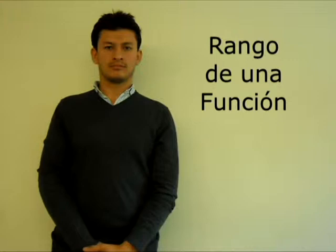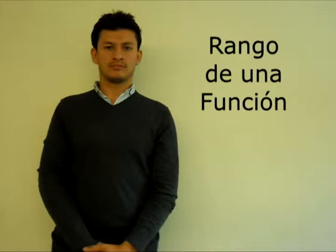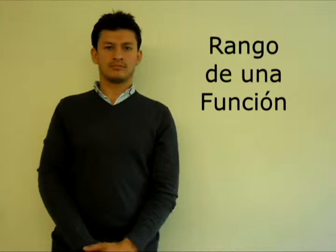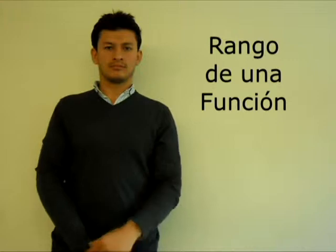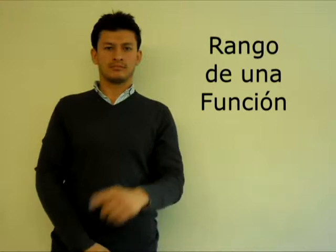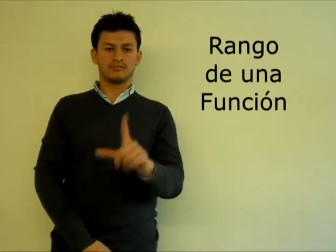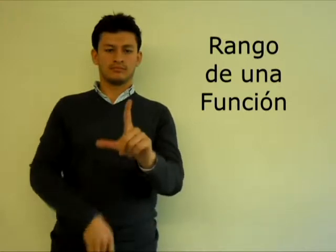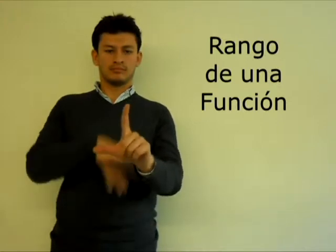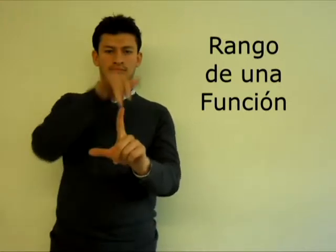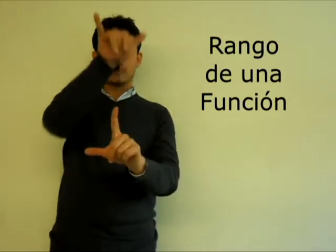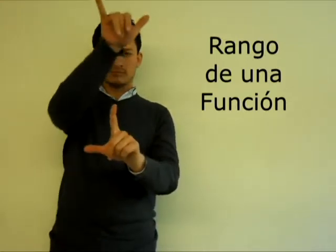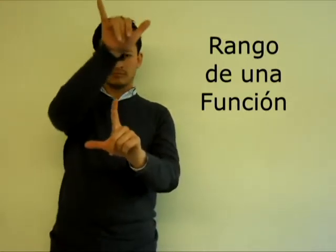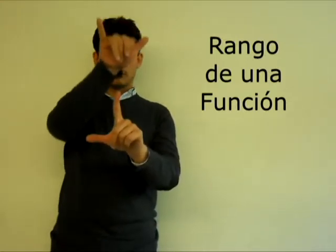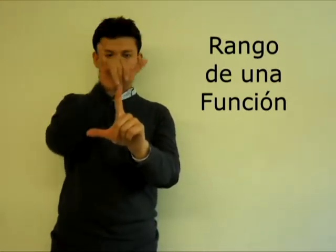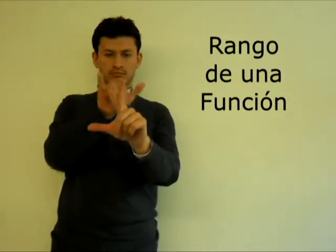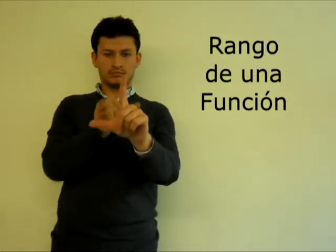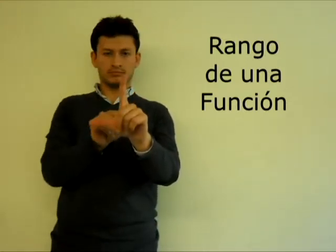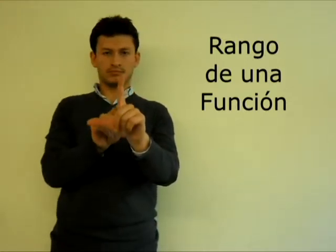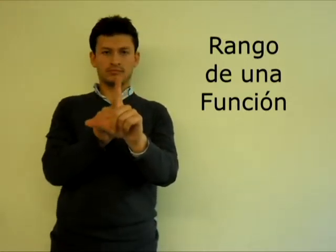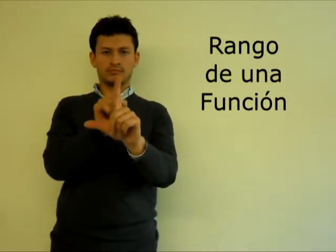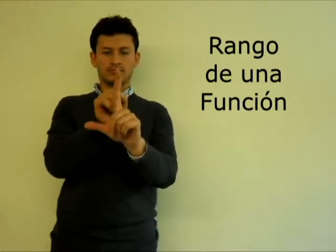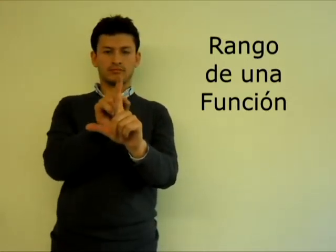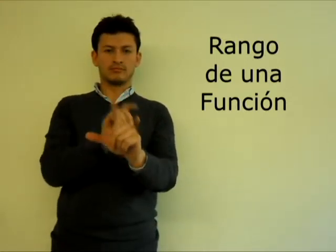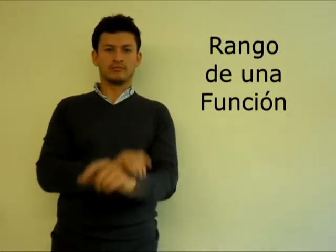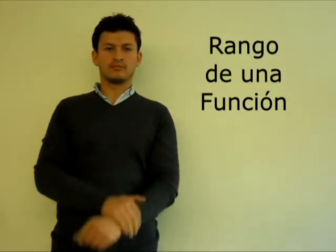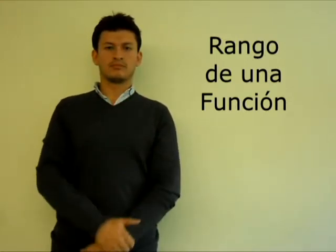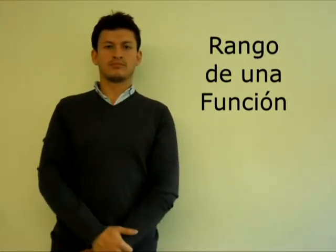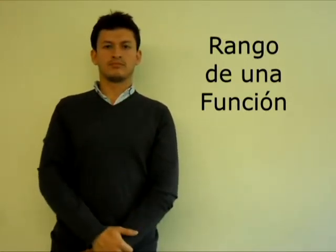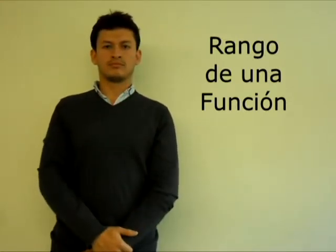Rango de una Función